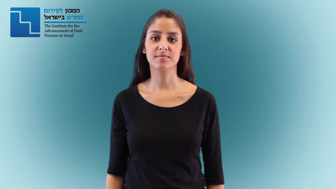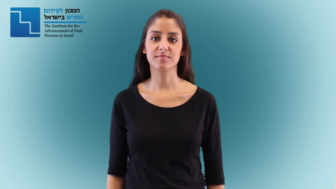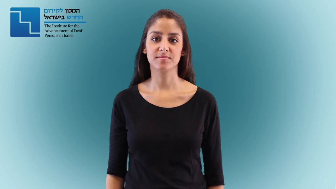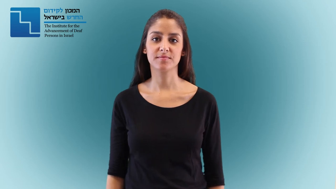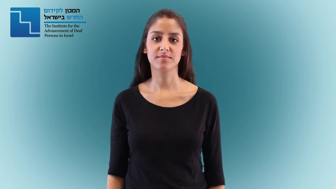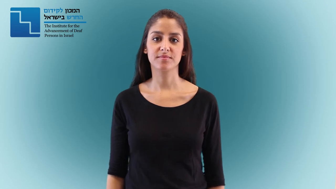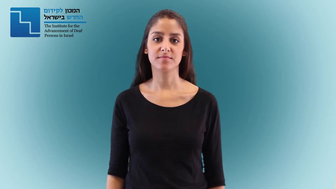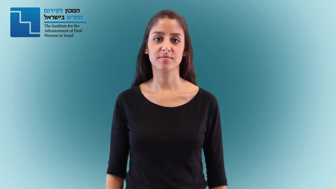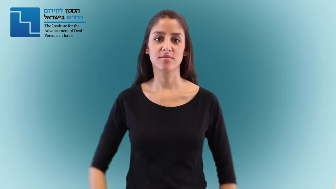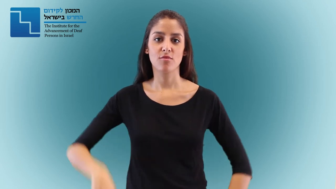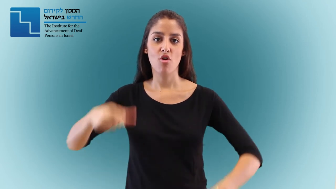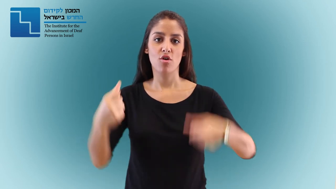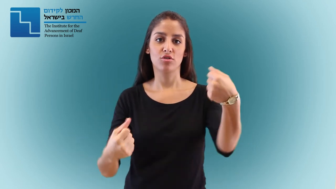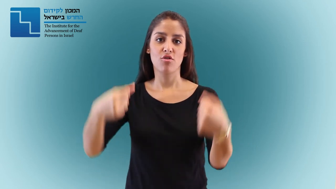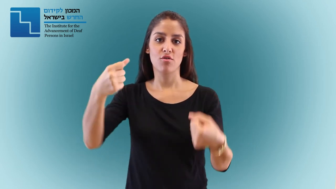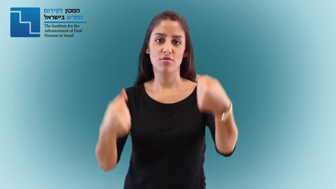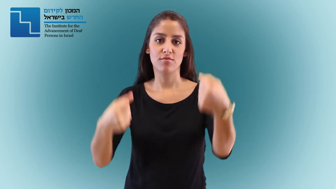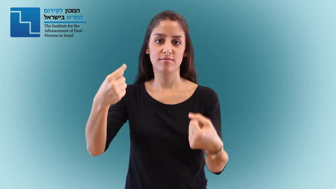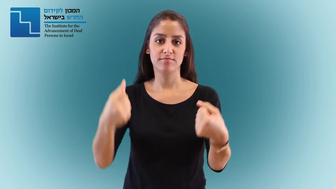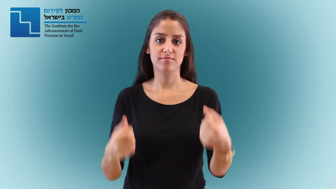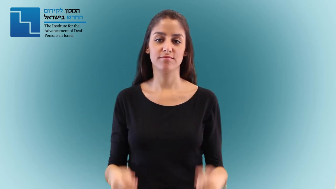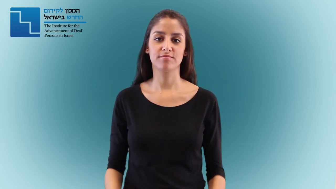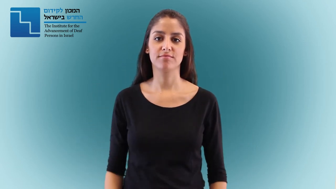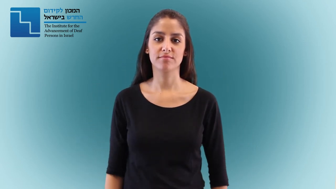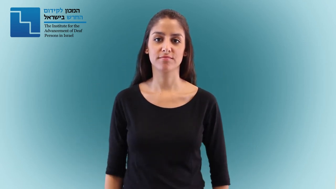אוטו / מכונית